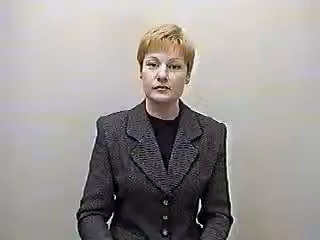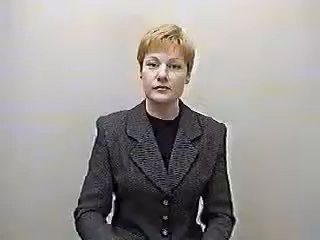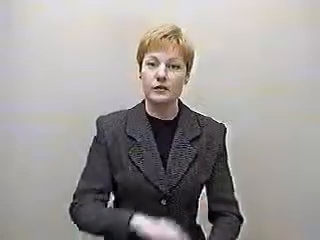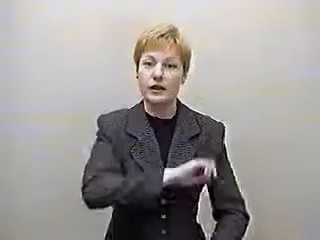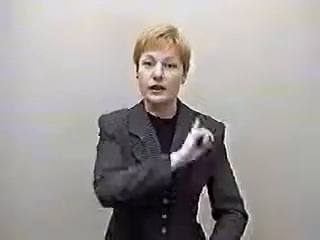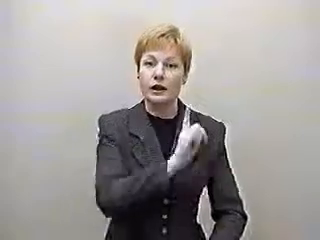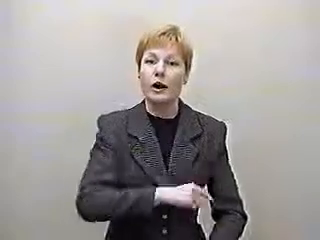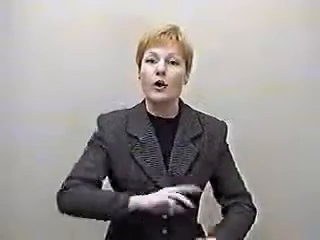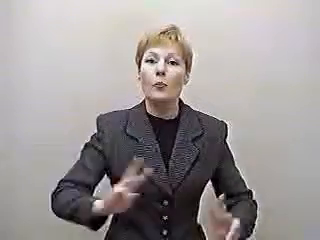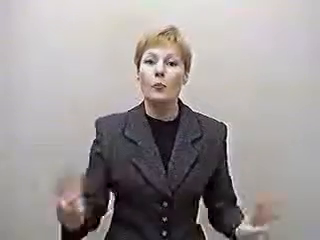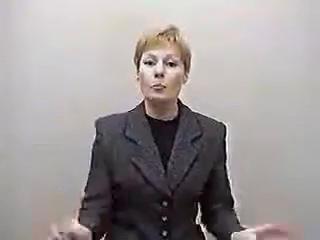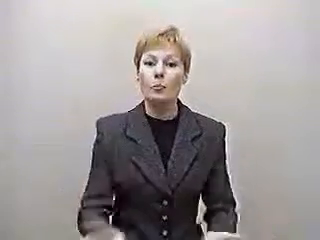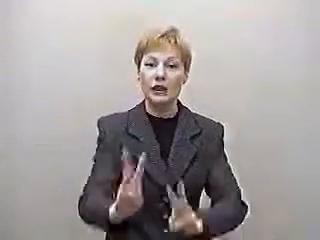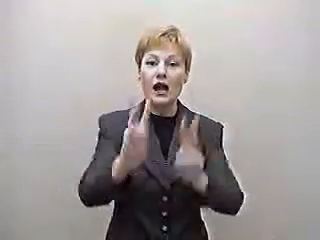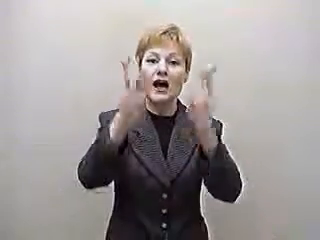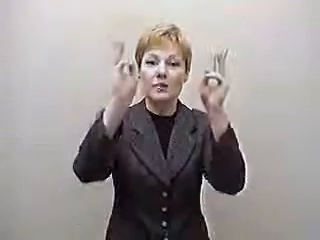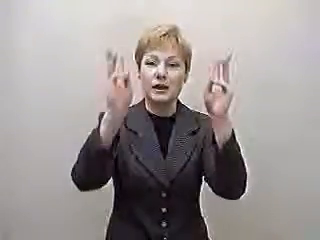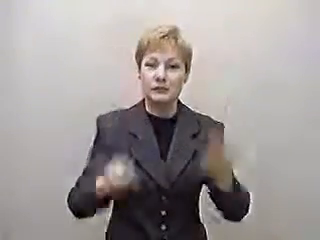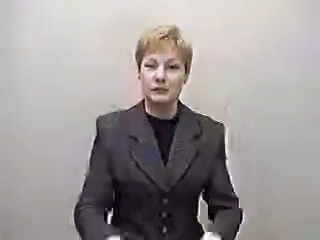пламя